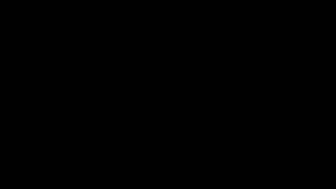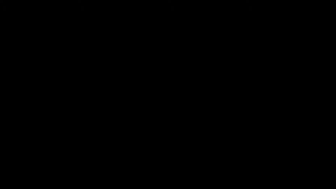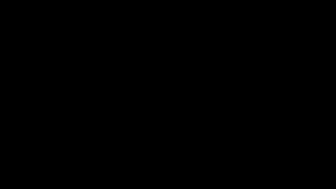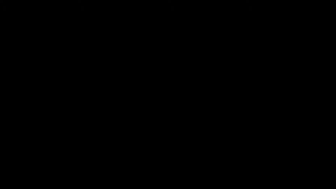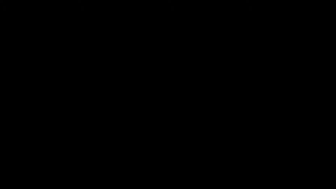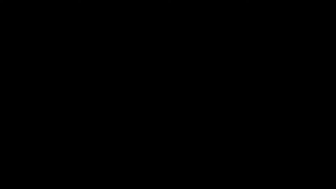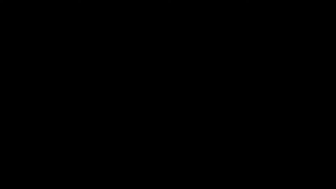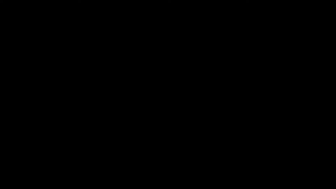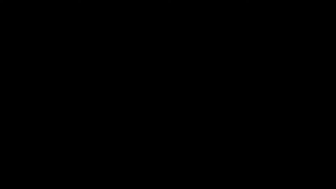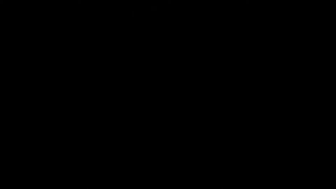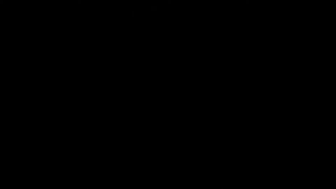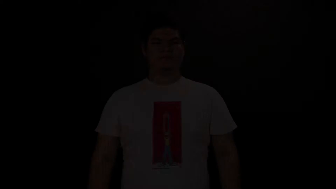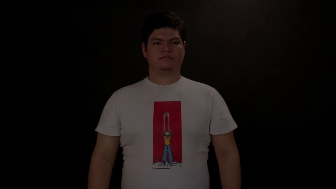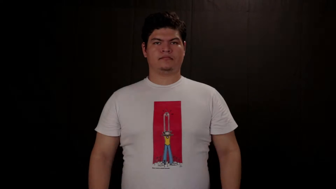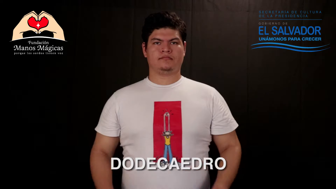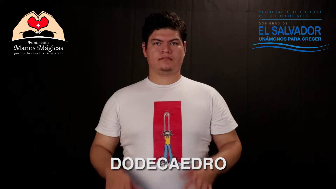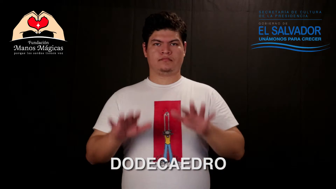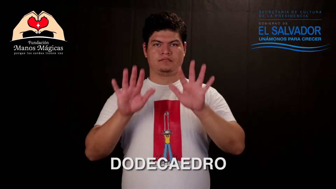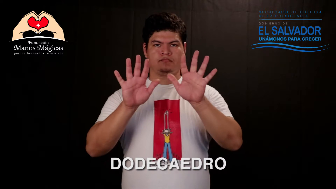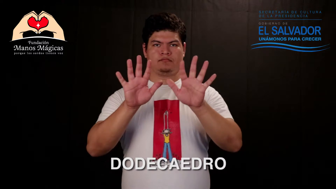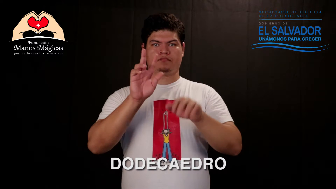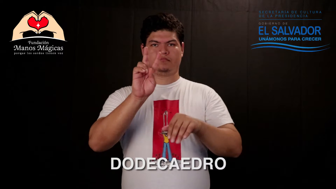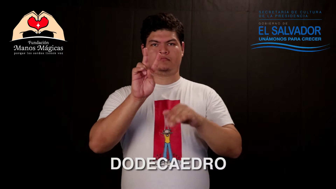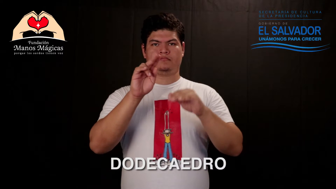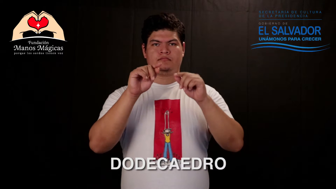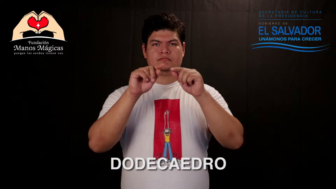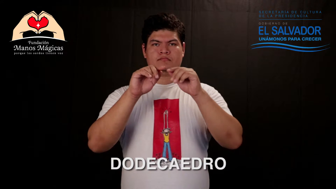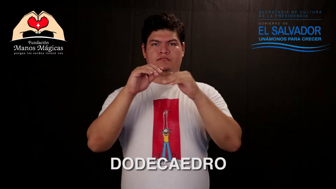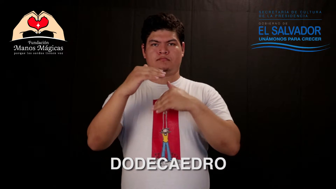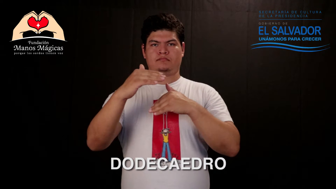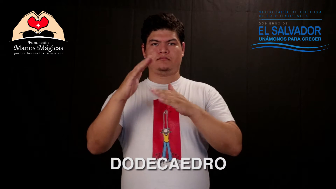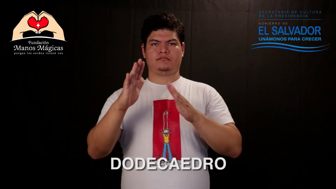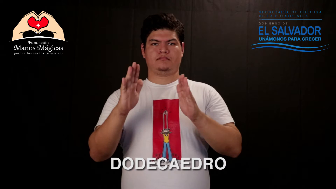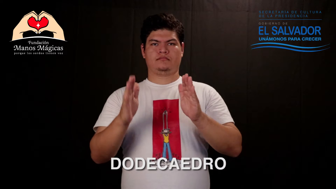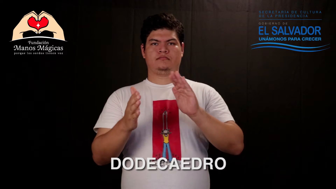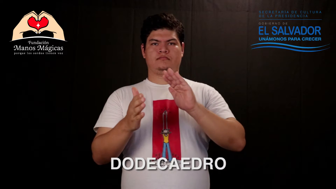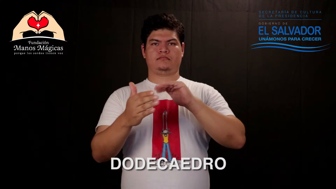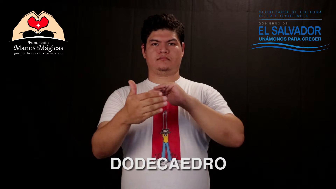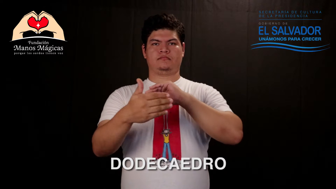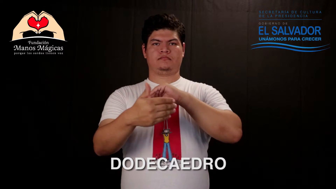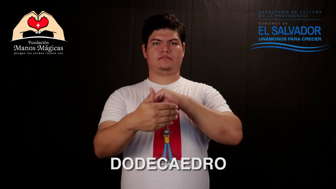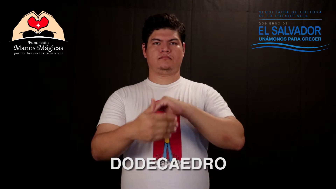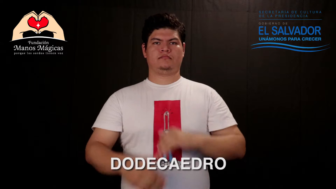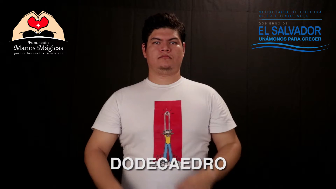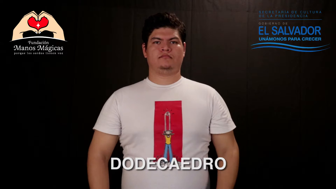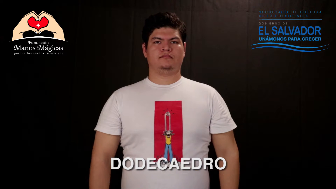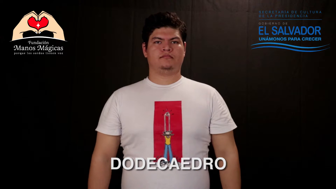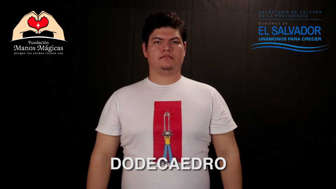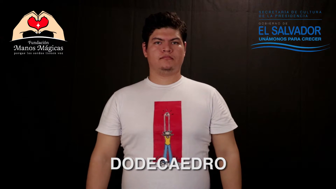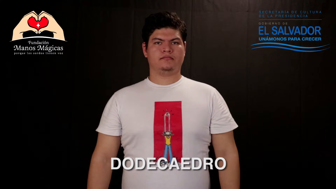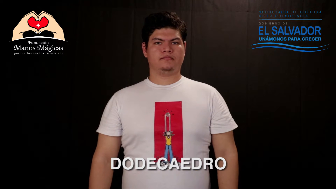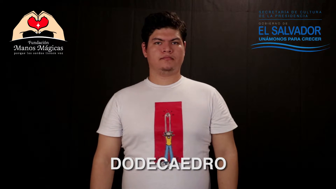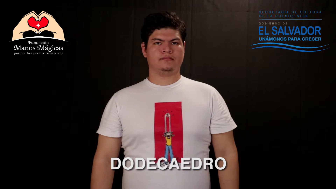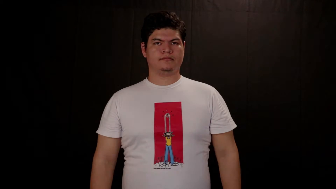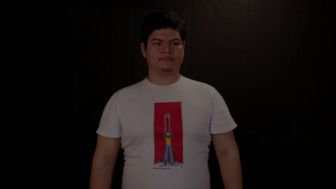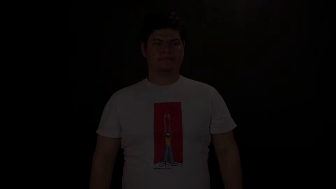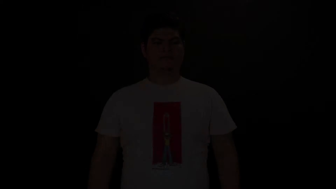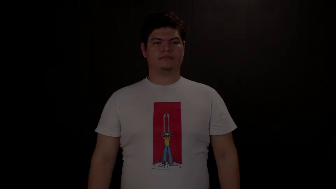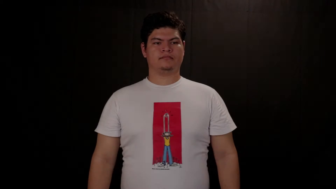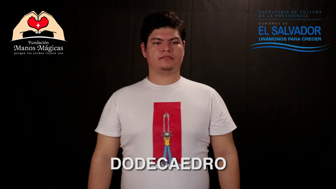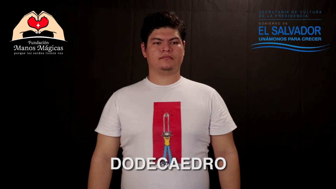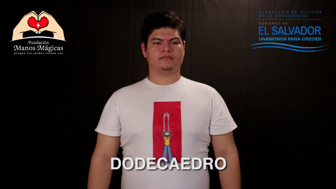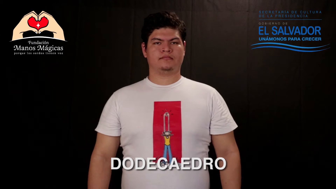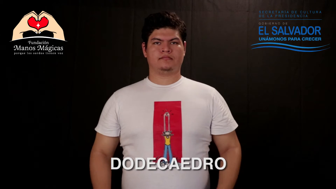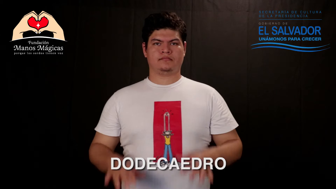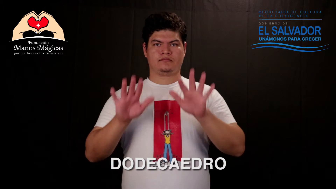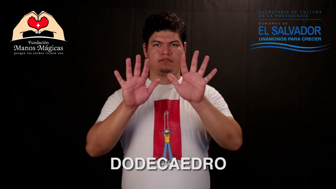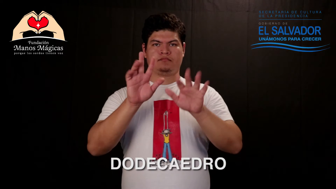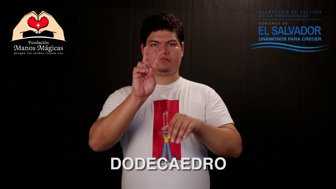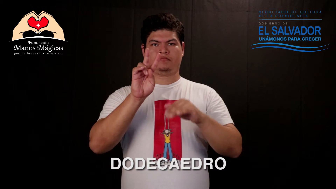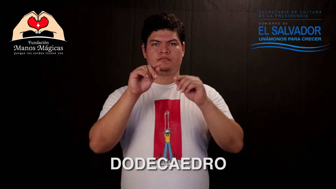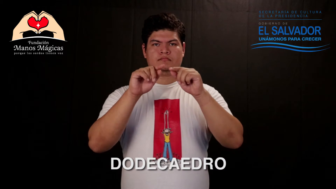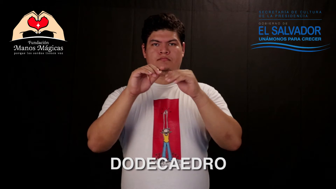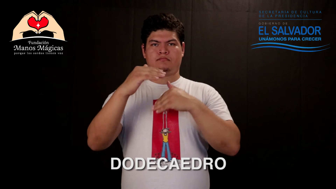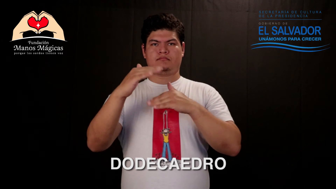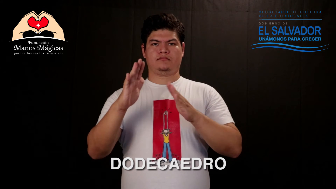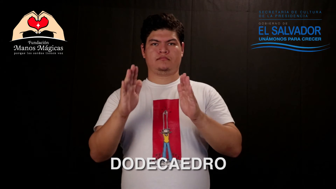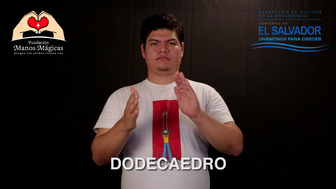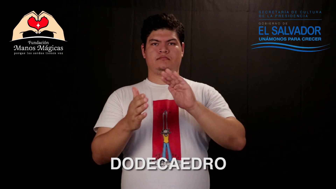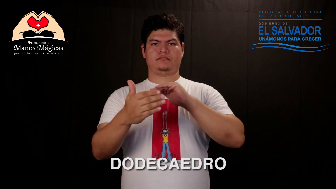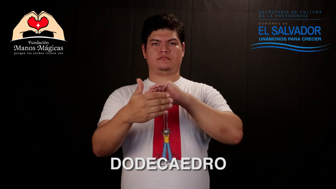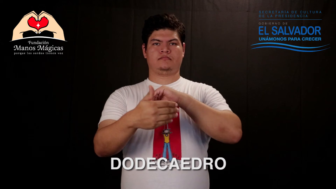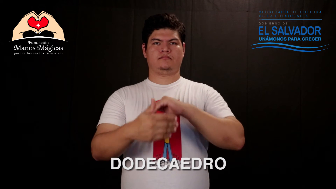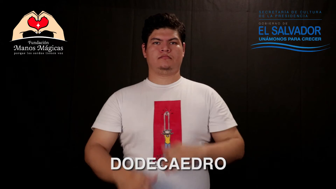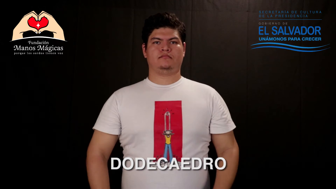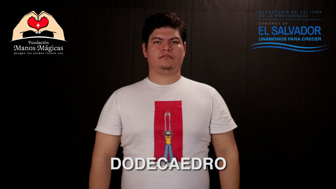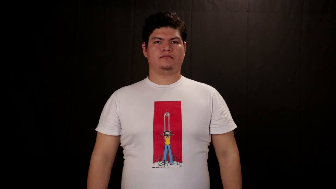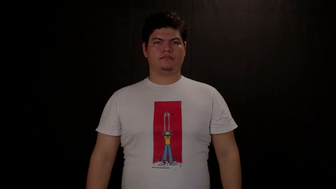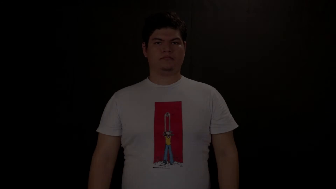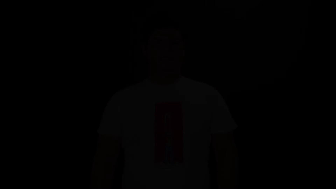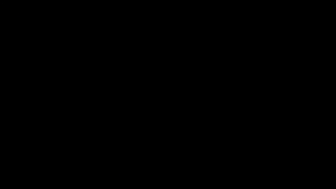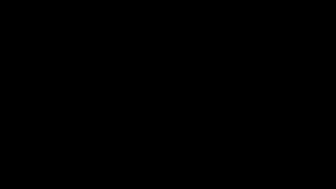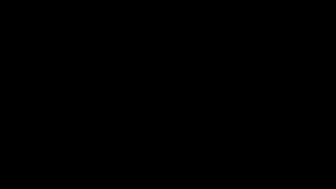Dodecaedro